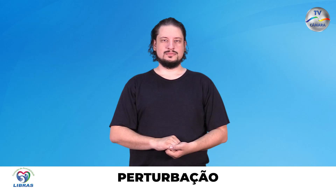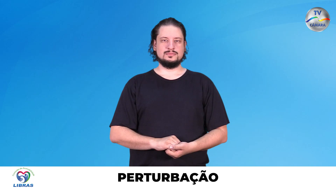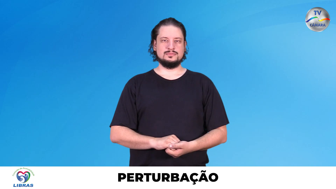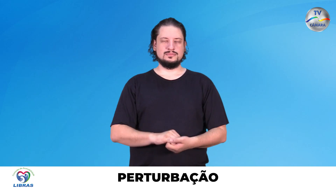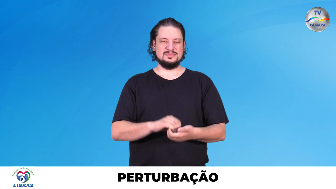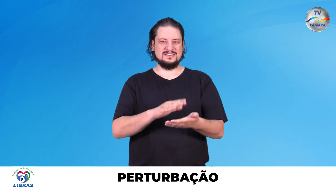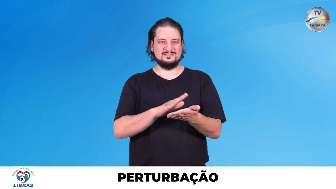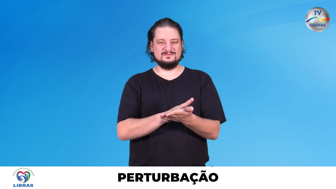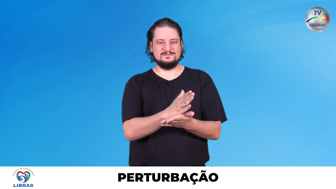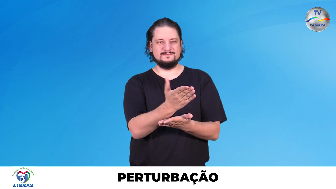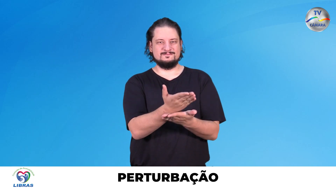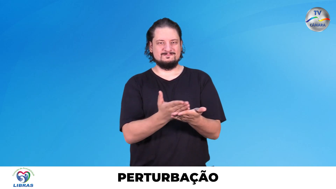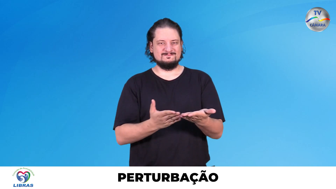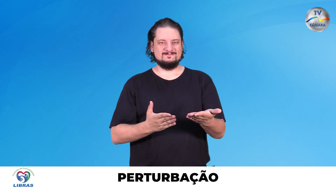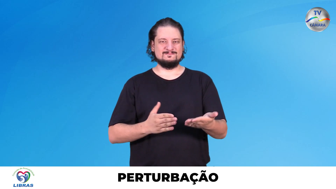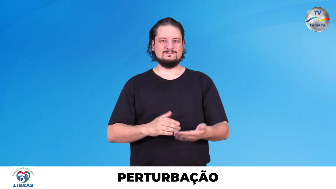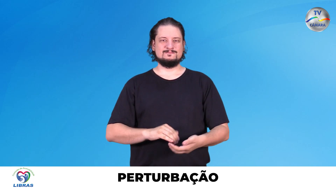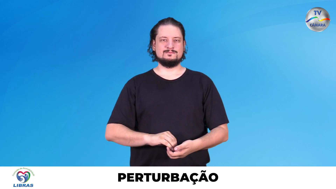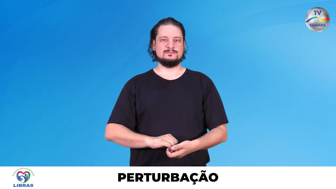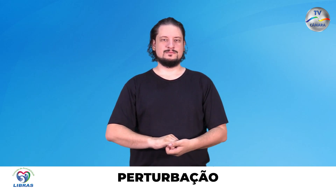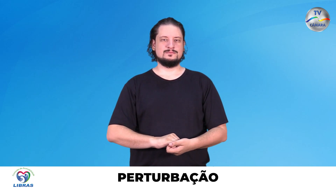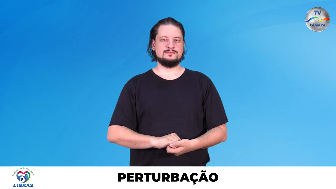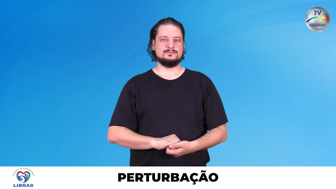Perturbação